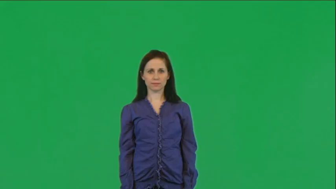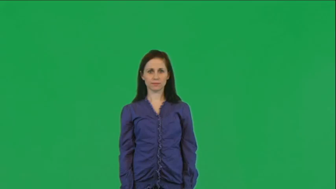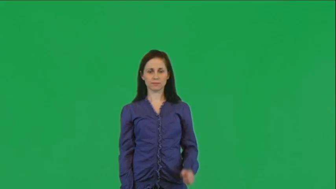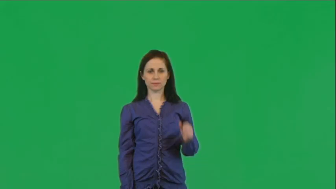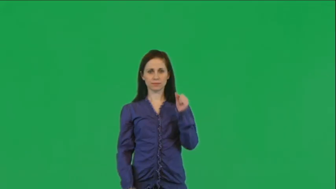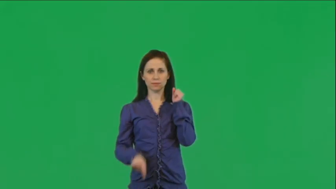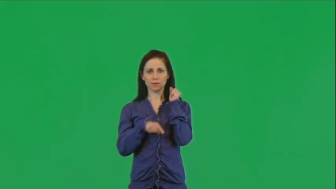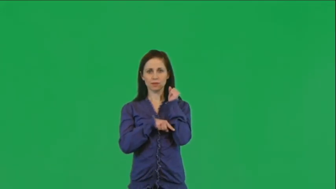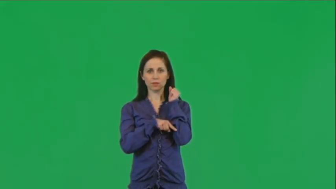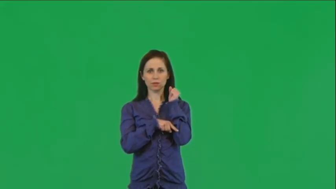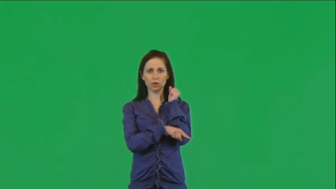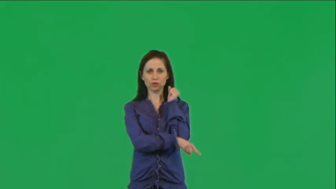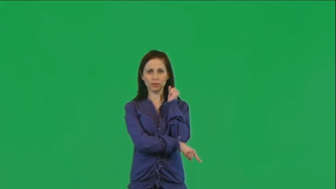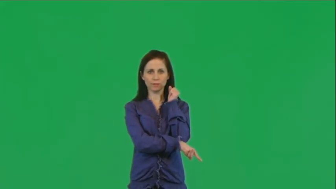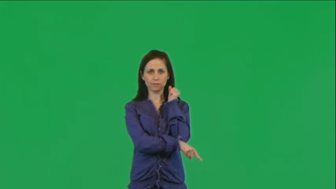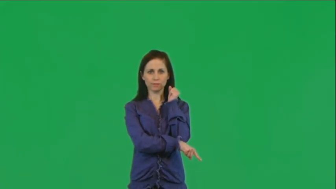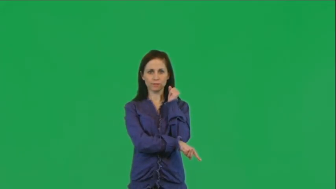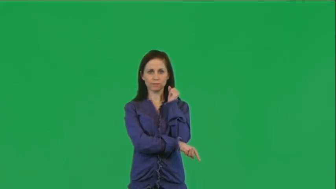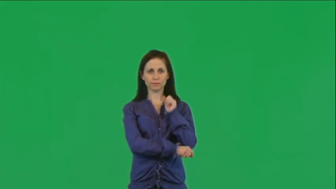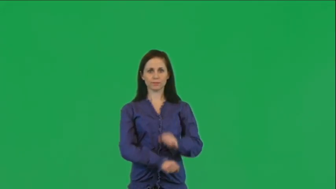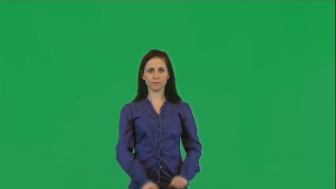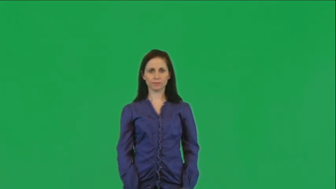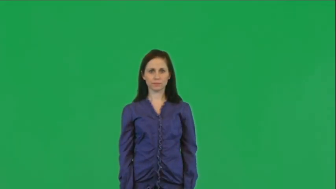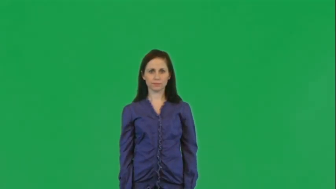korzeń